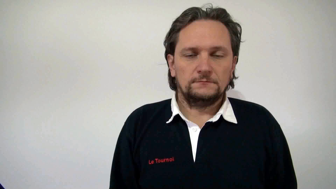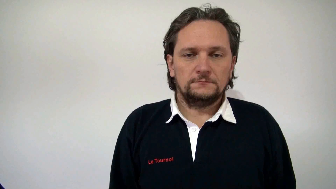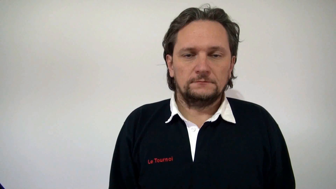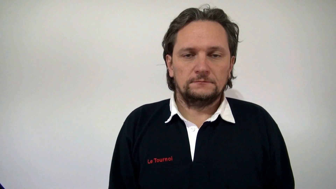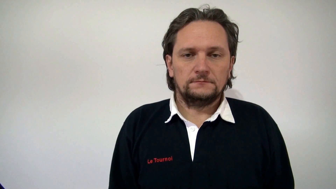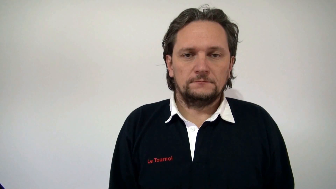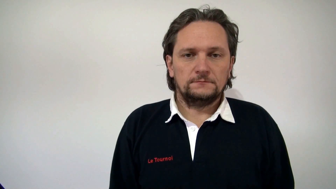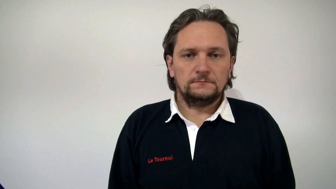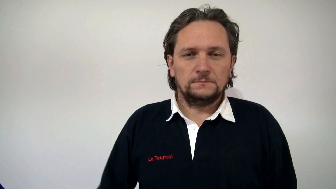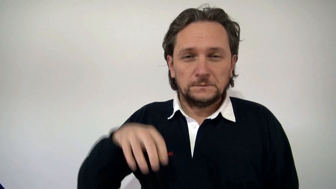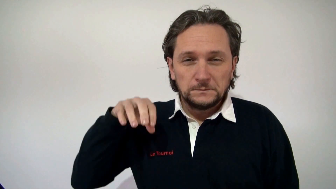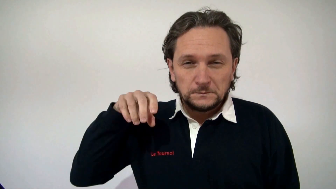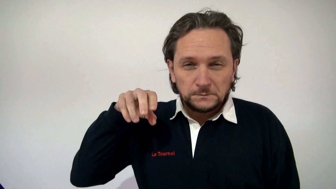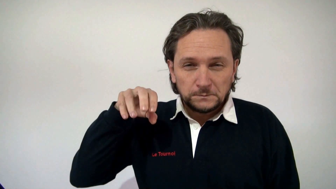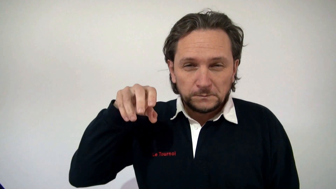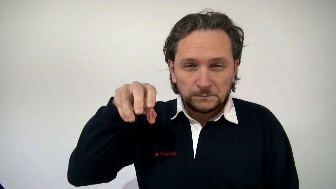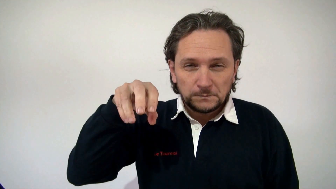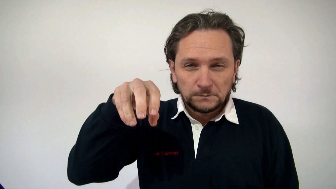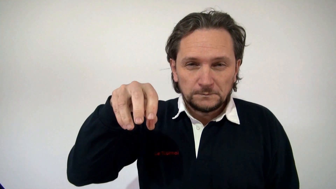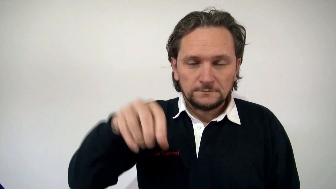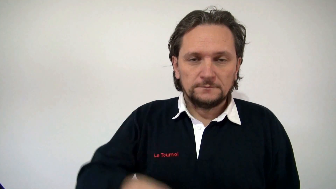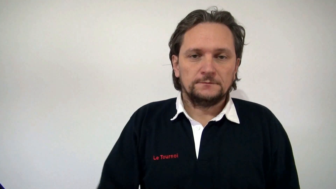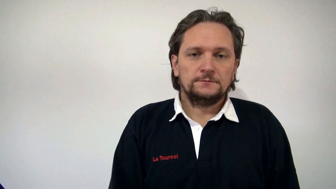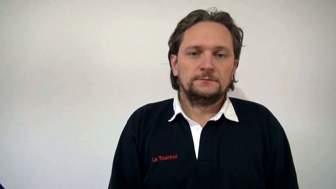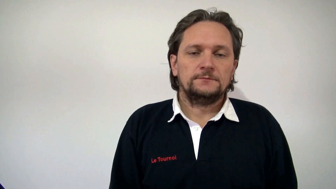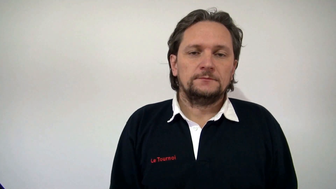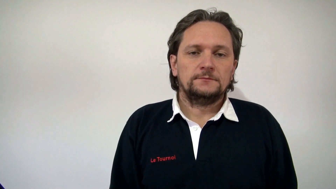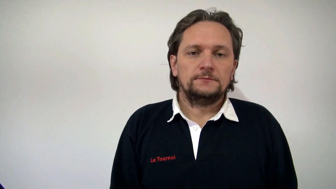Acarus